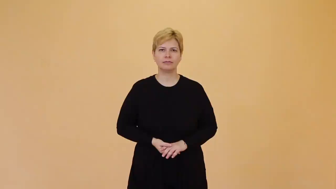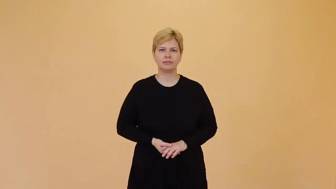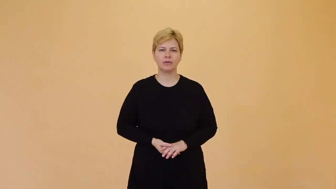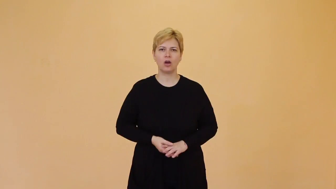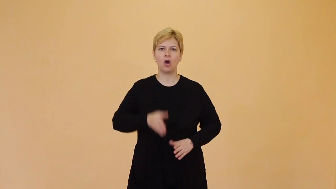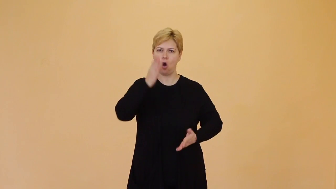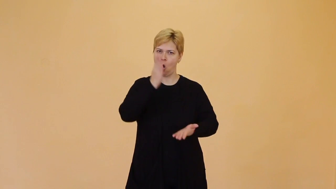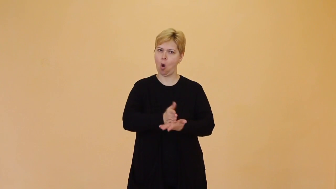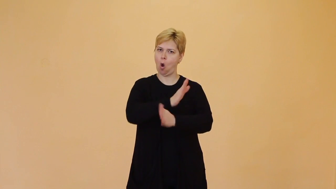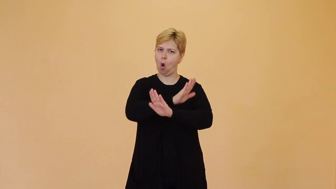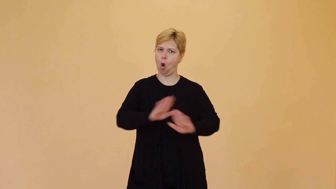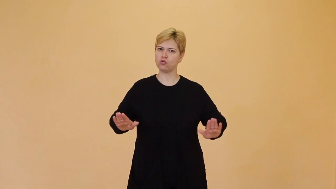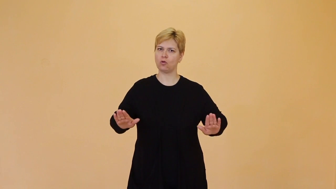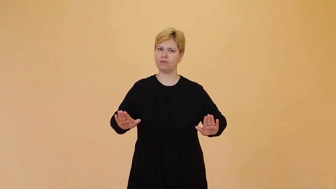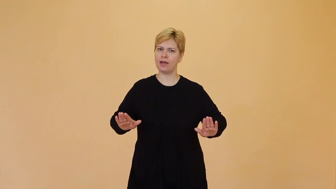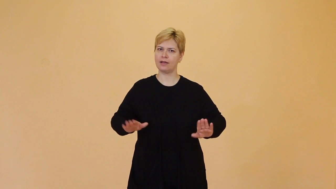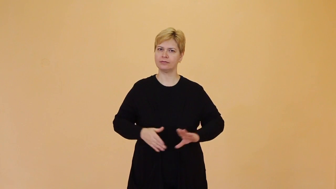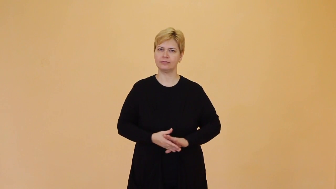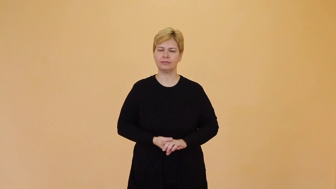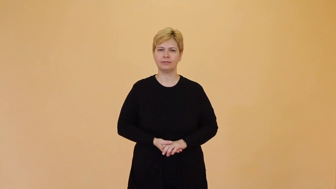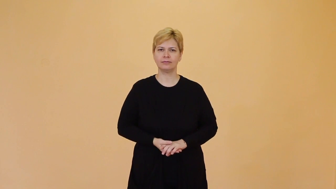hotové